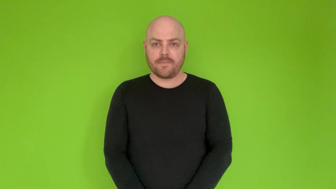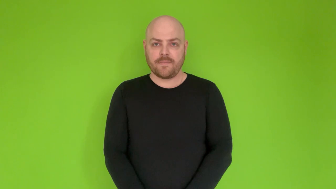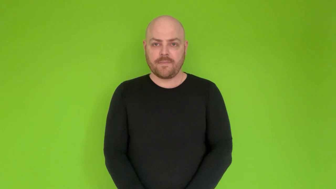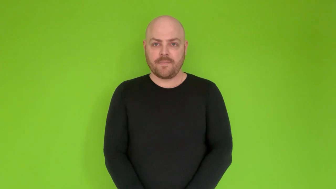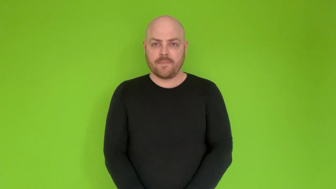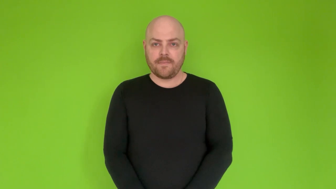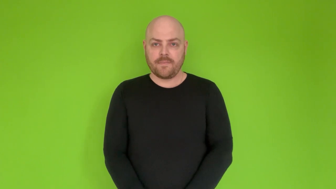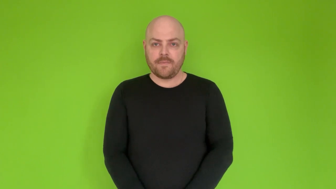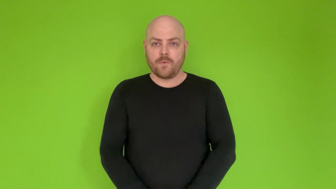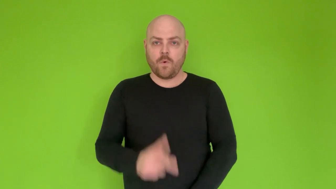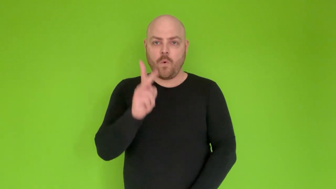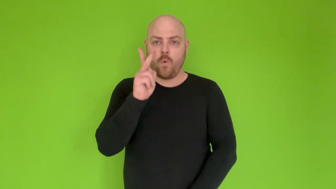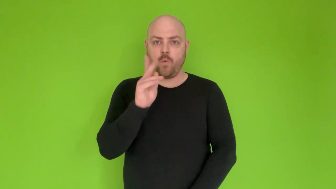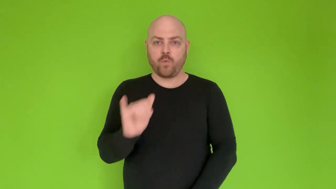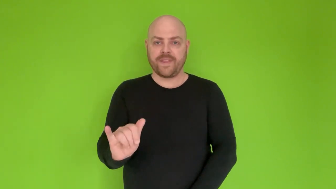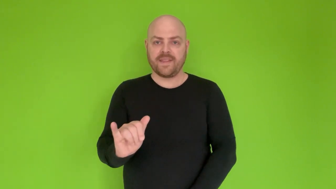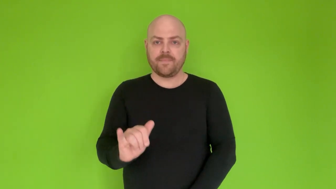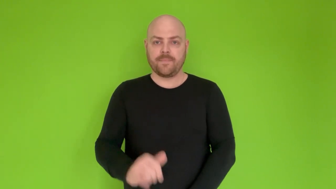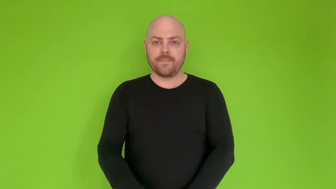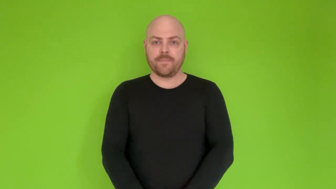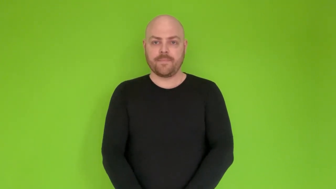Huy